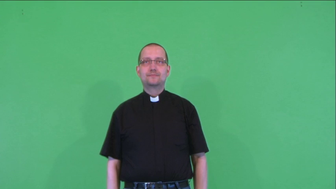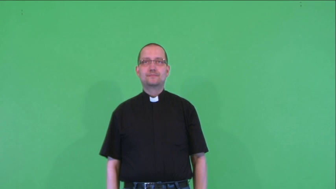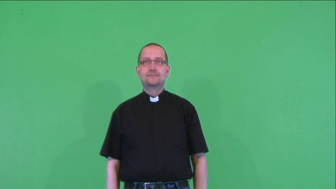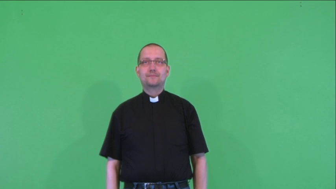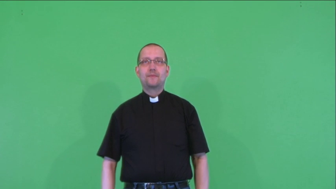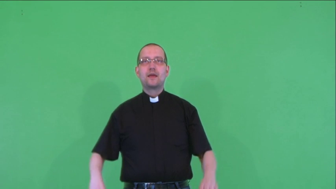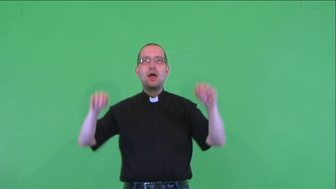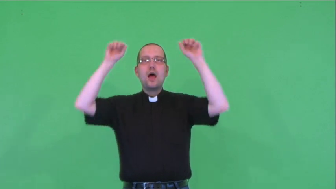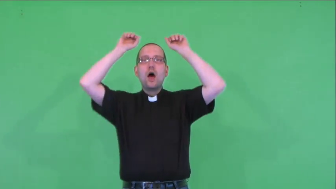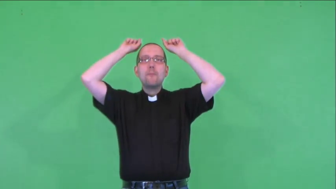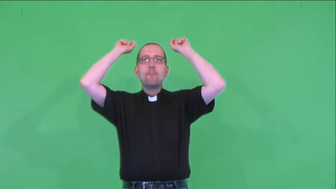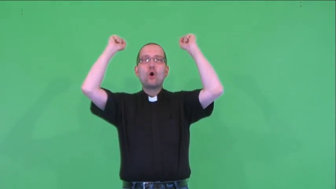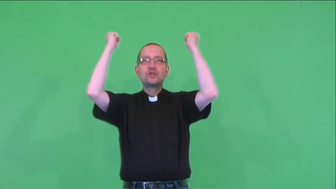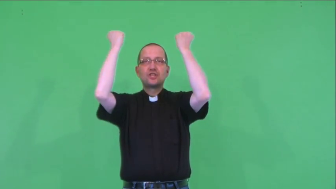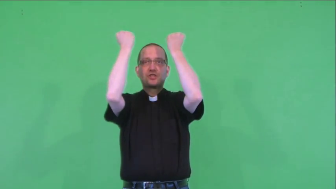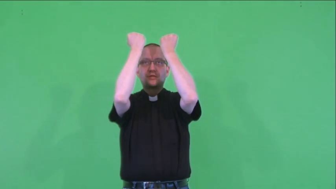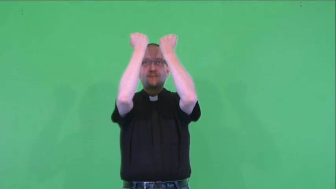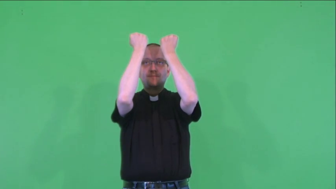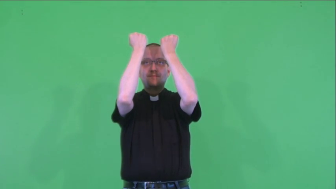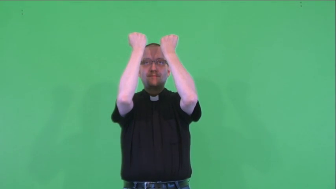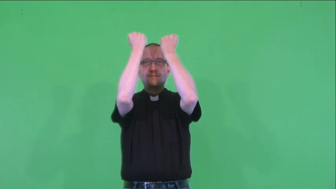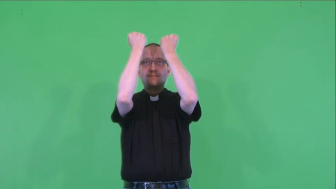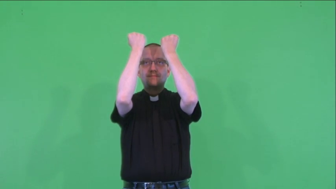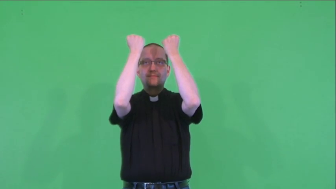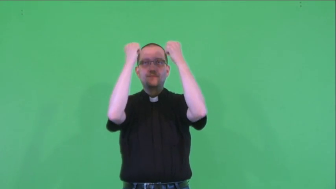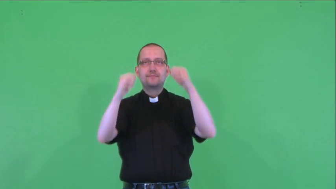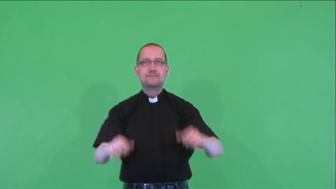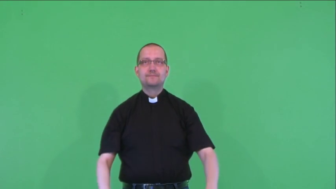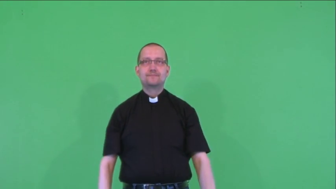Mojżesz